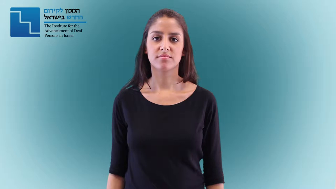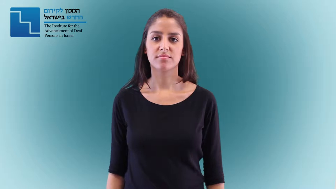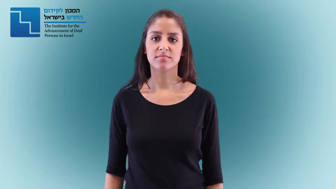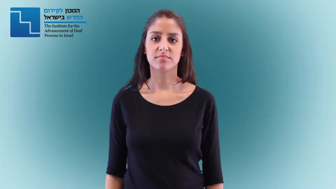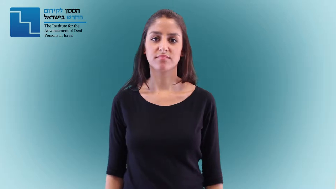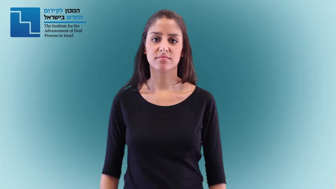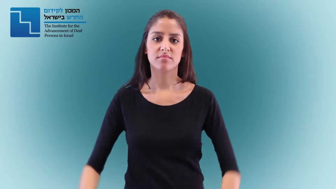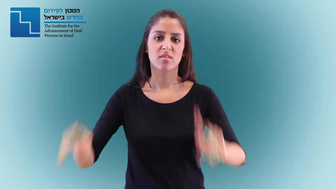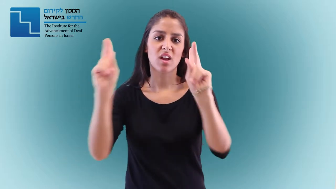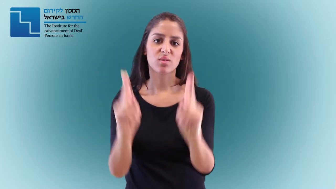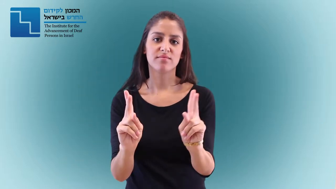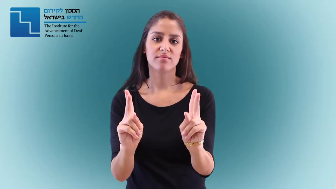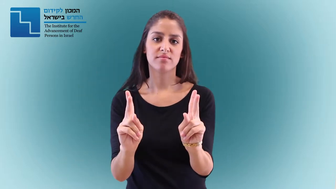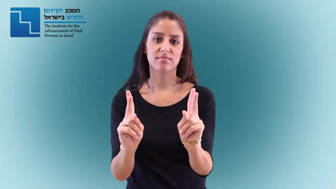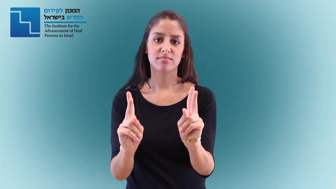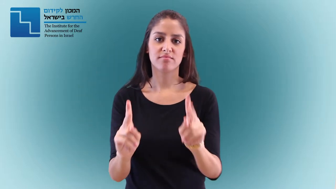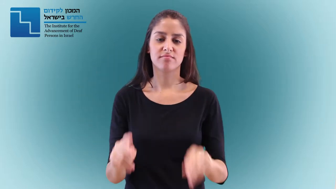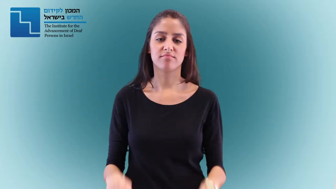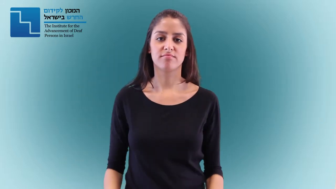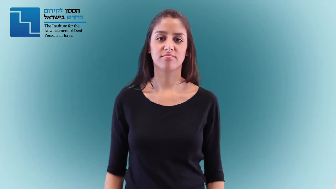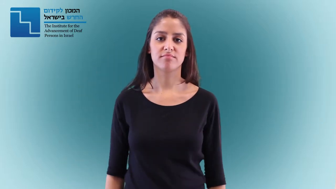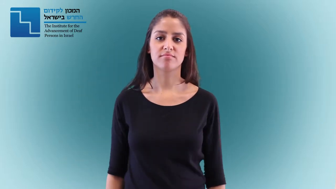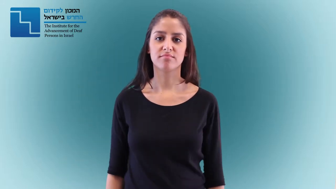עיכוב (השהיה)